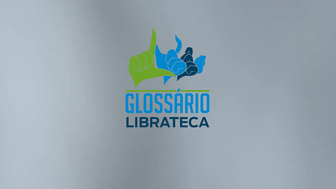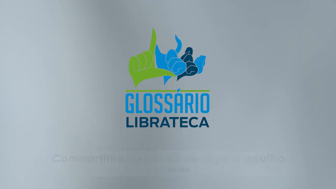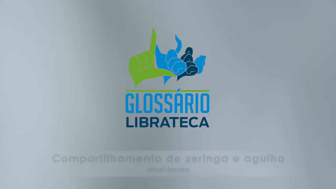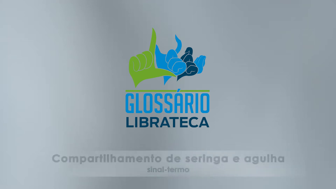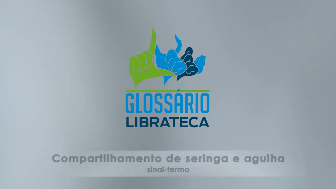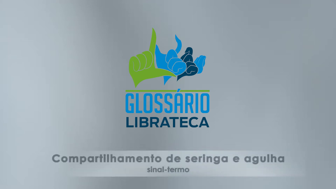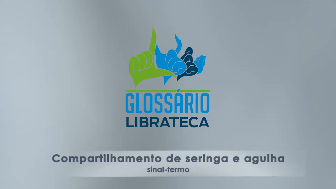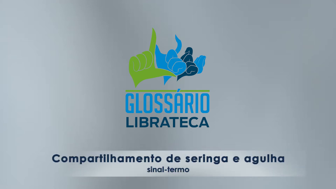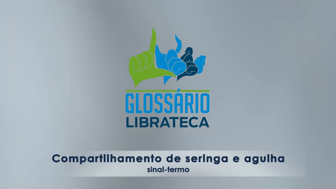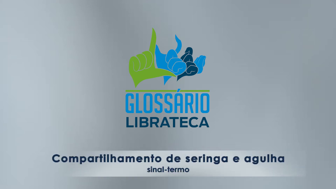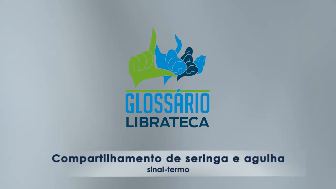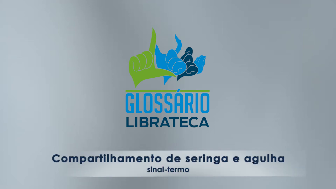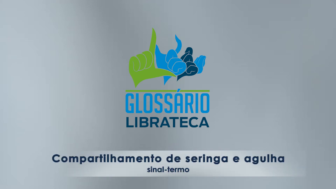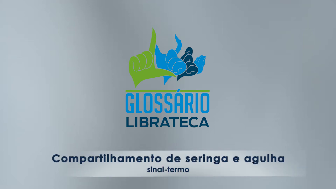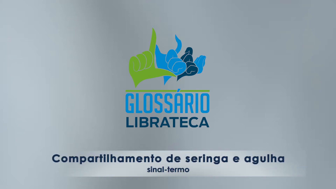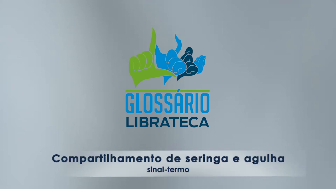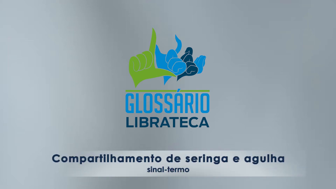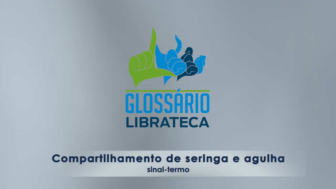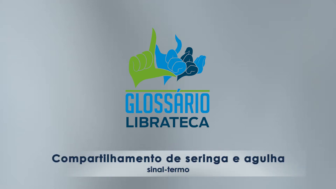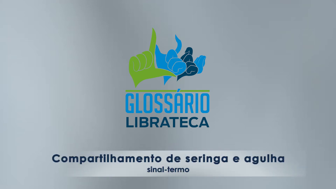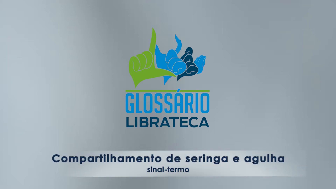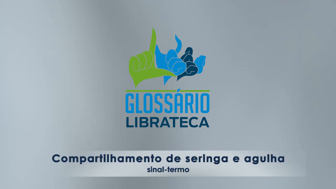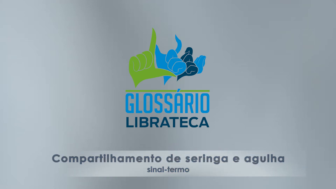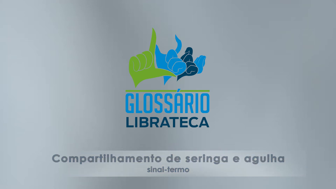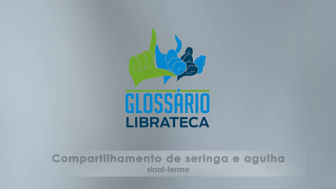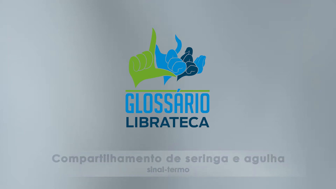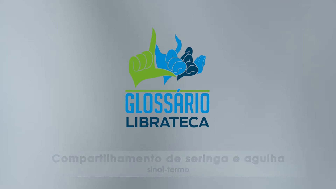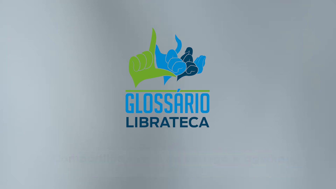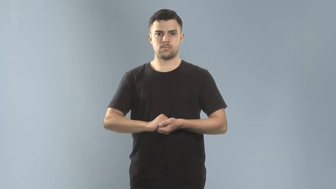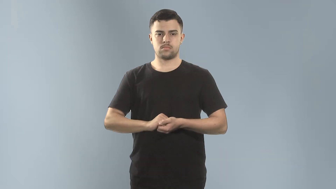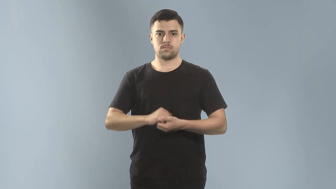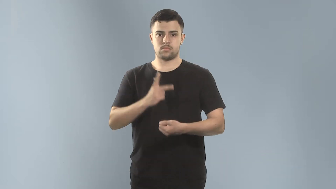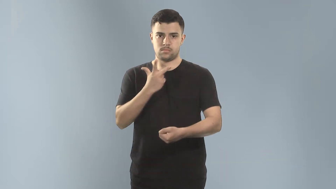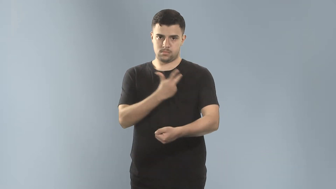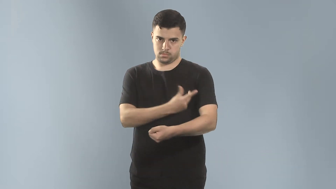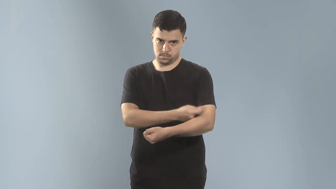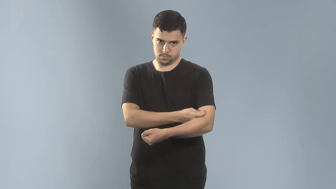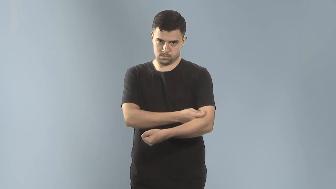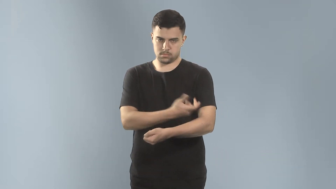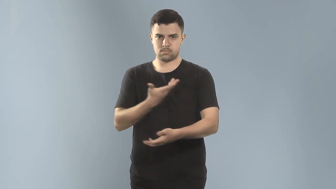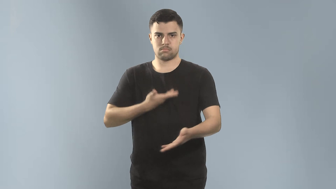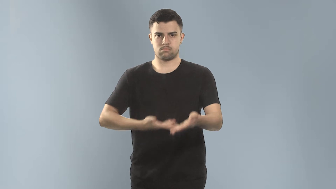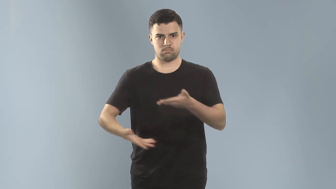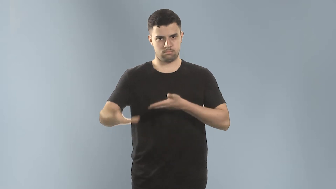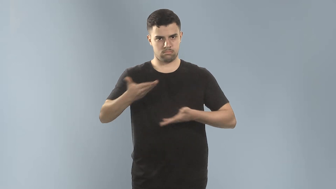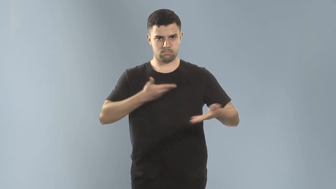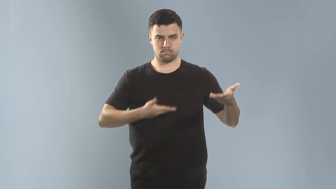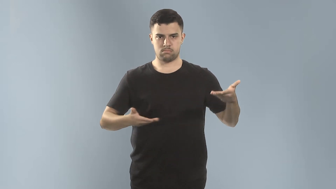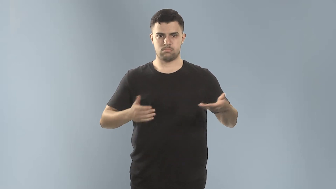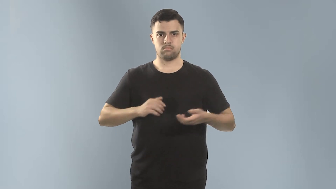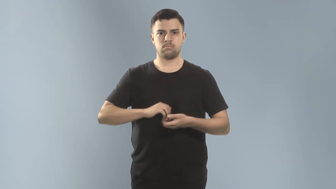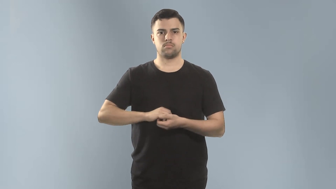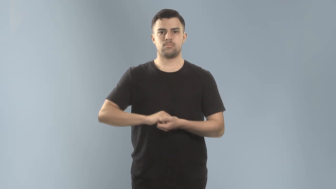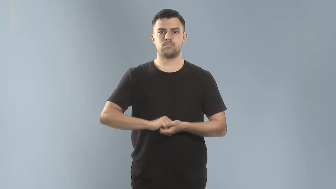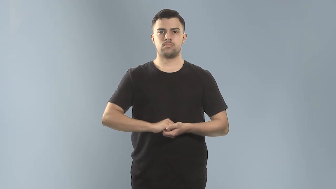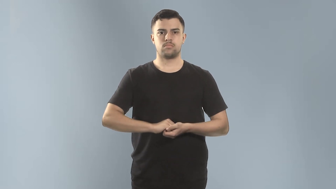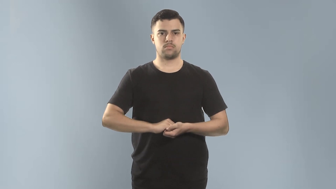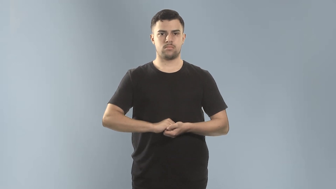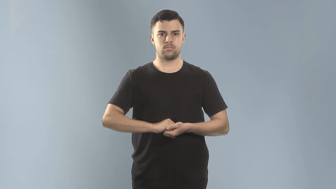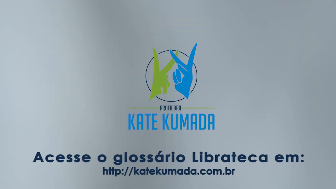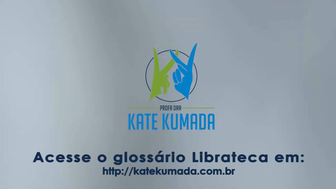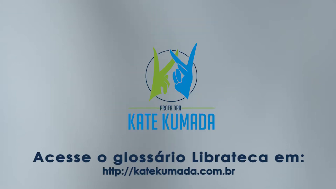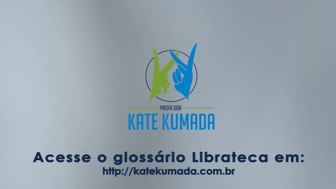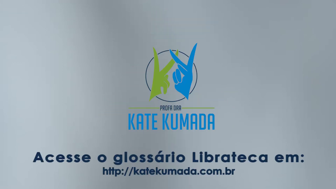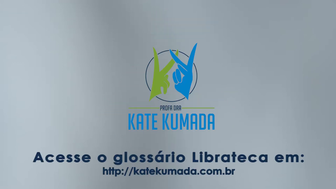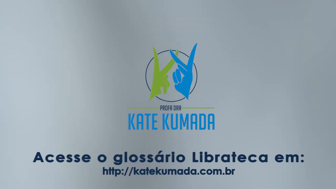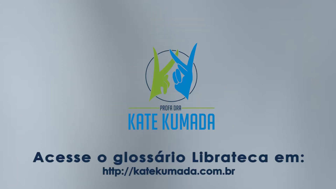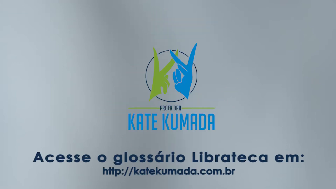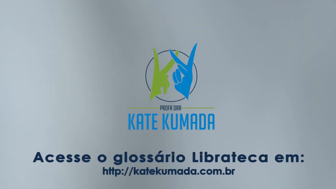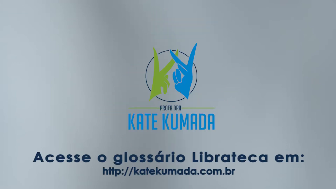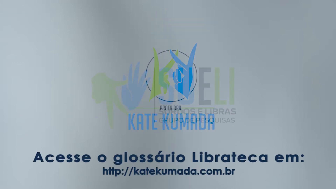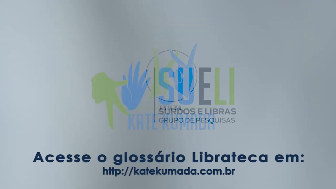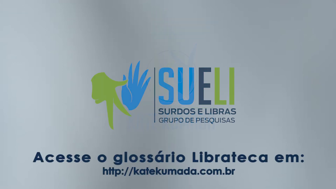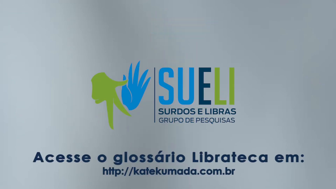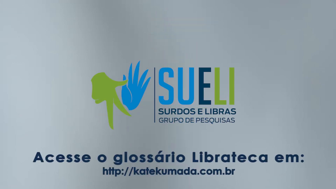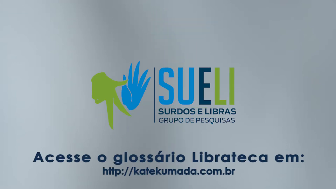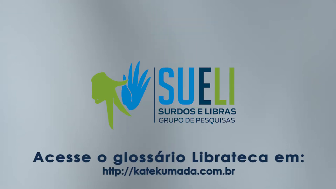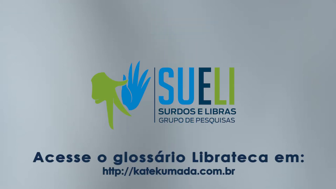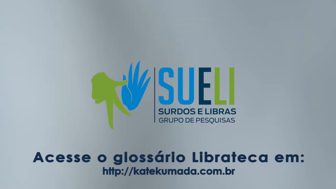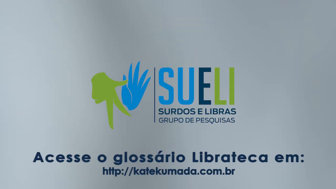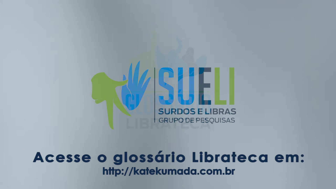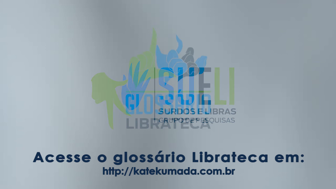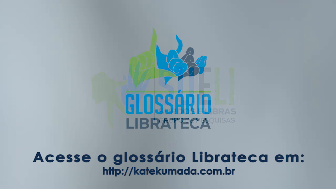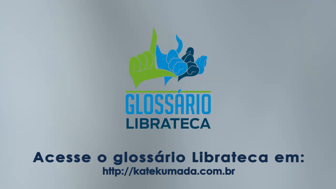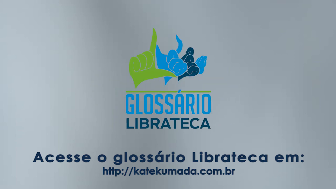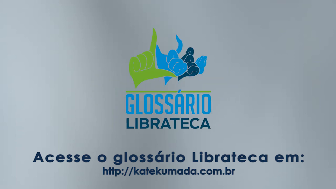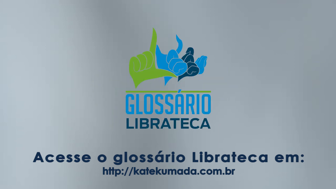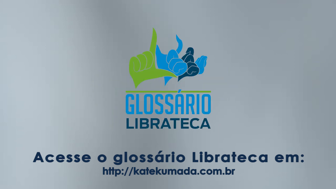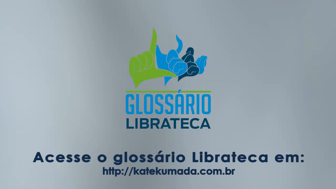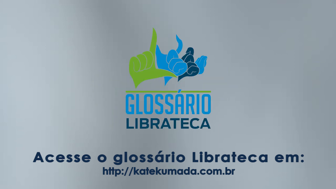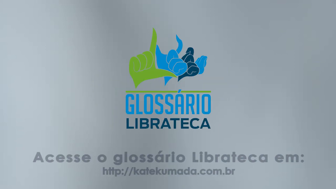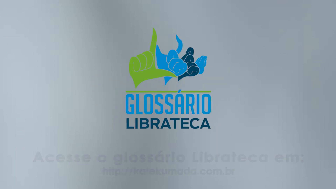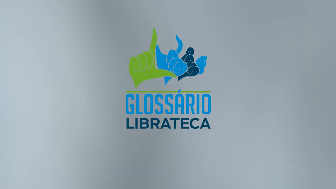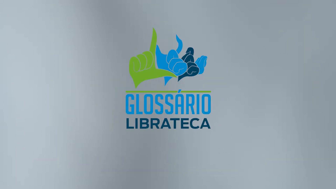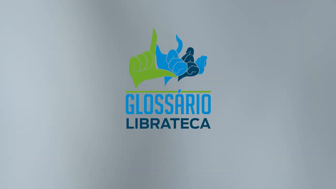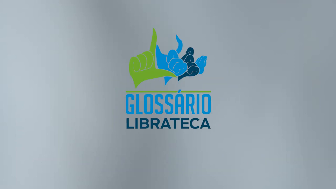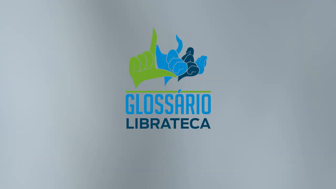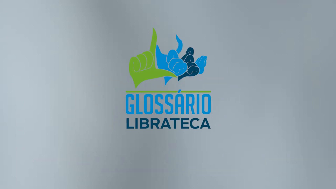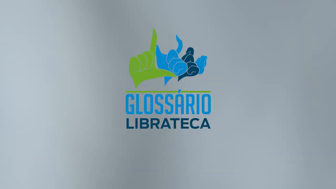Compartilhamento de seringa e agulha